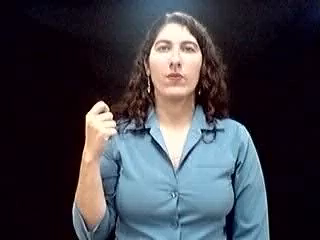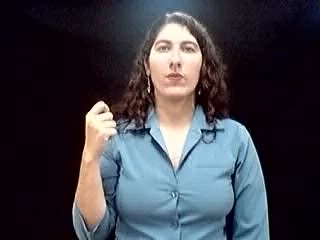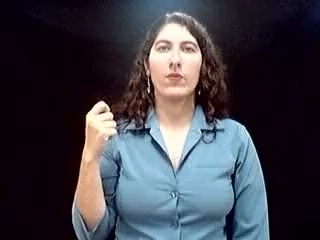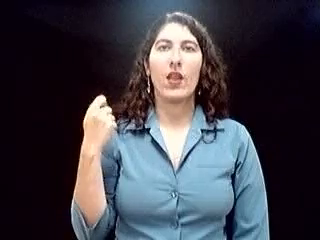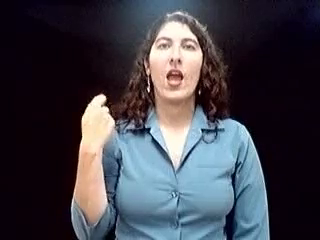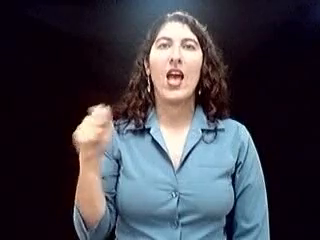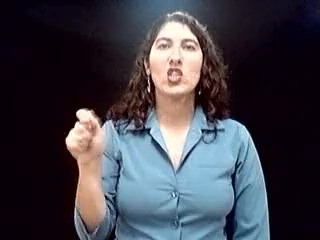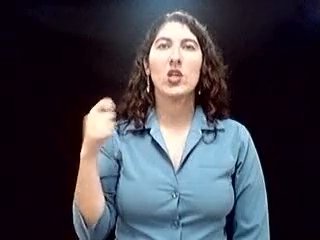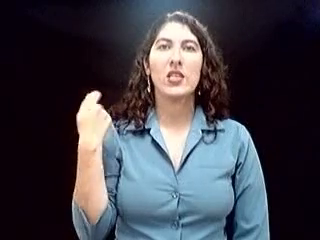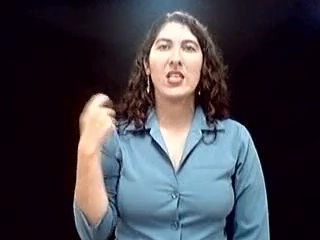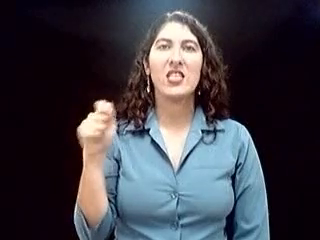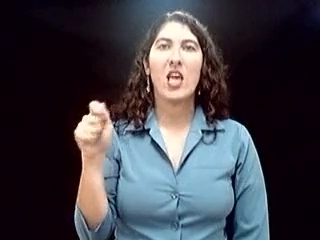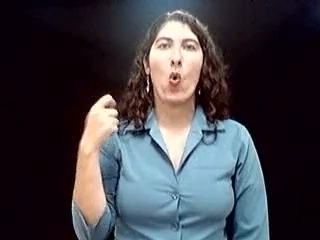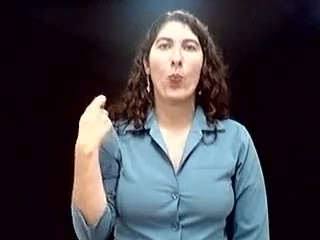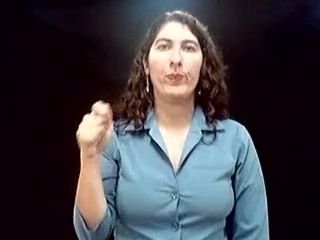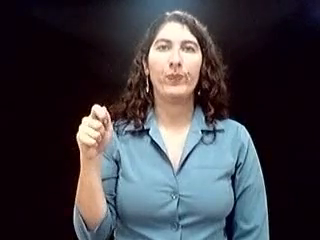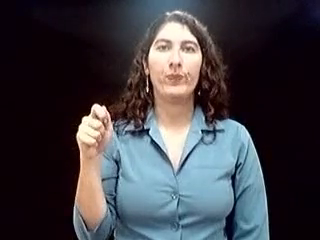associado